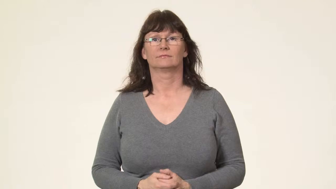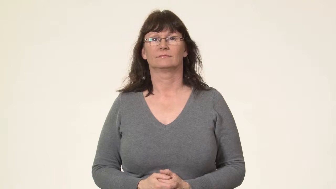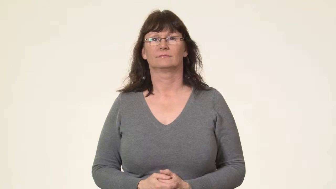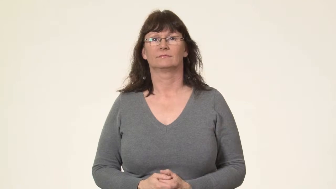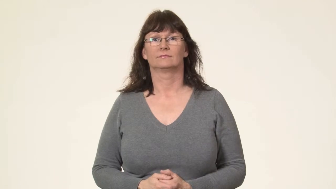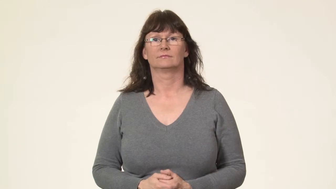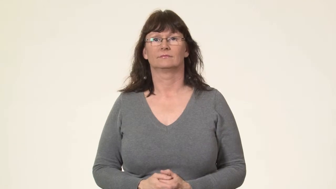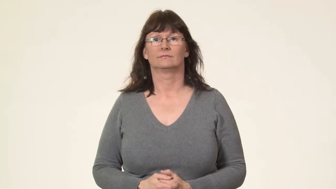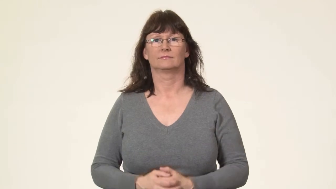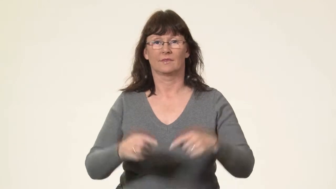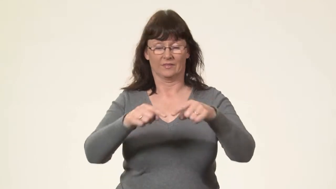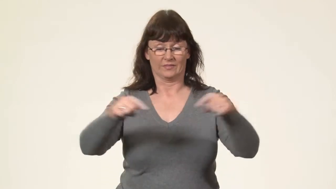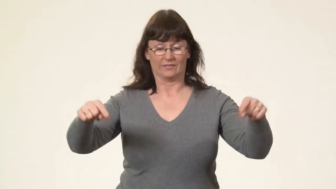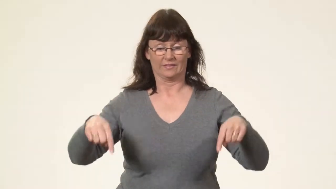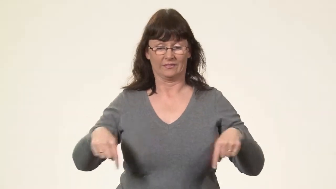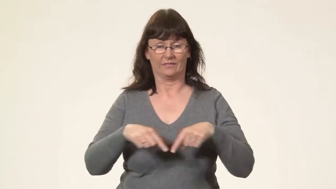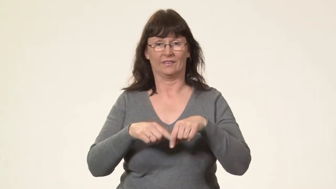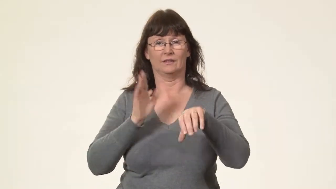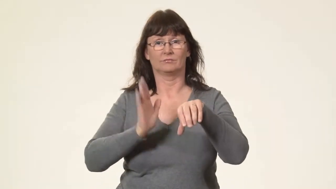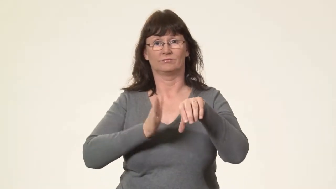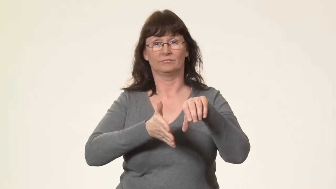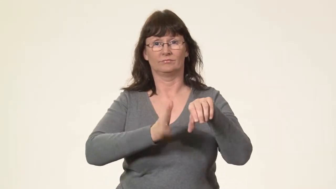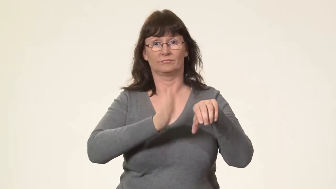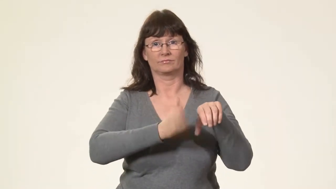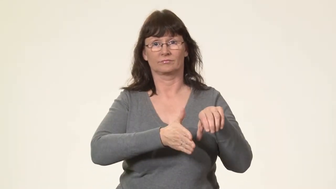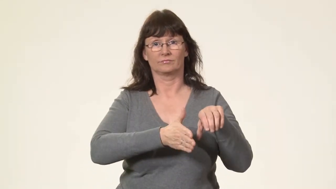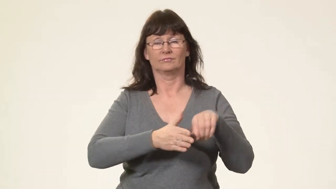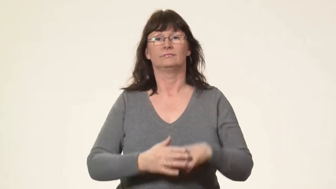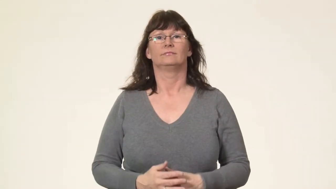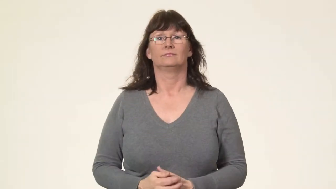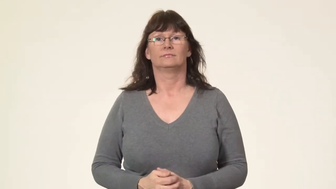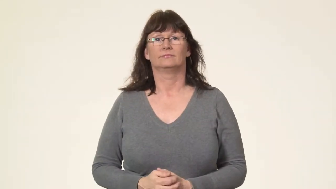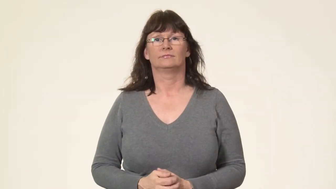Skurðarbretti